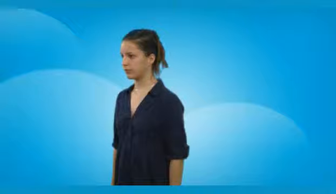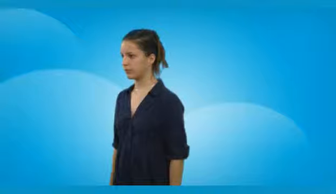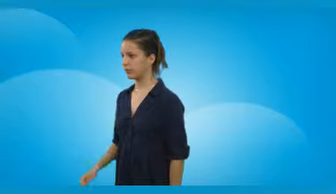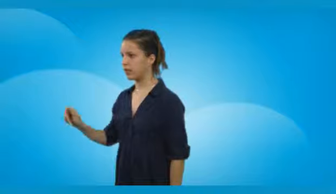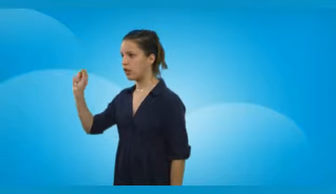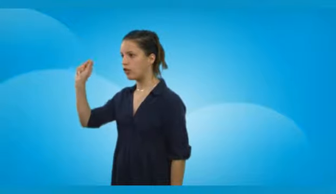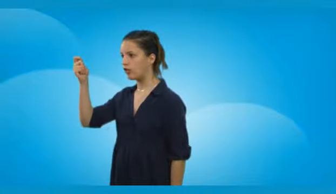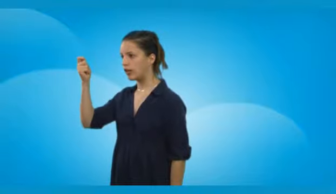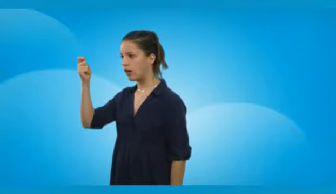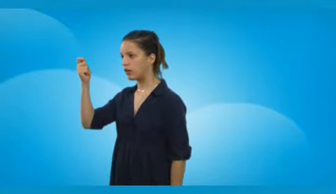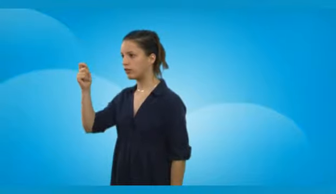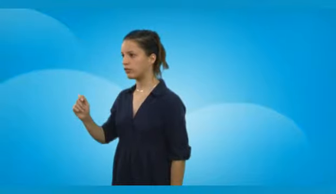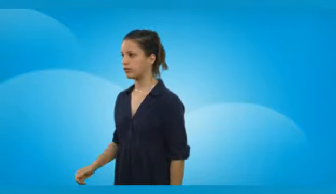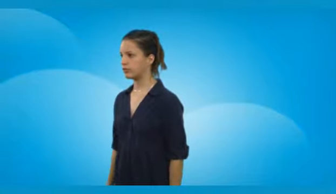Villany